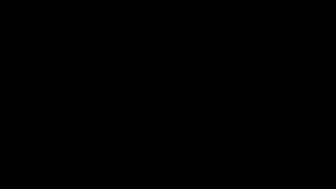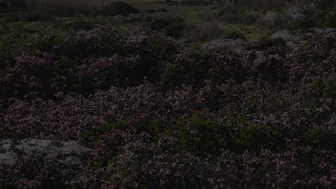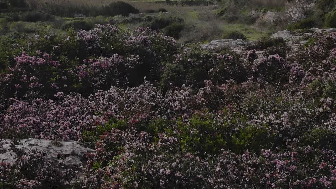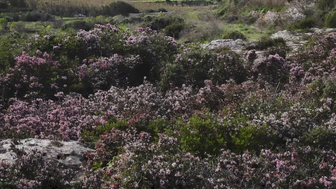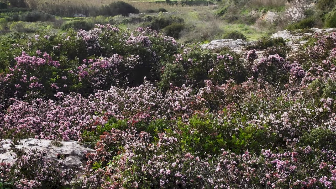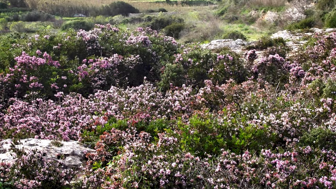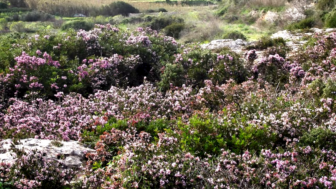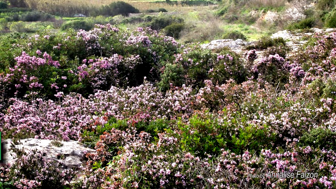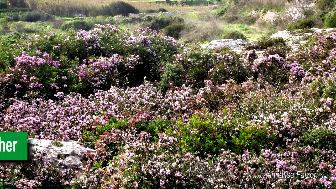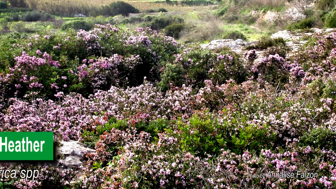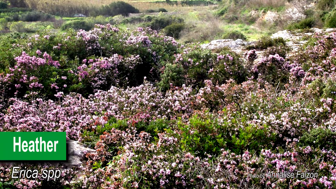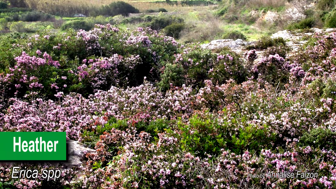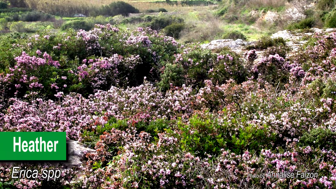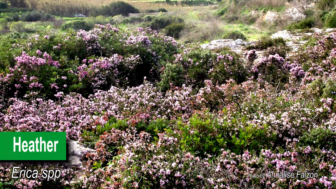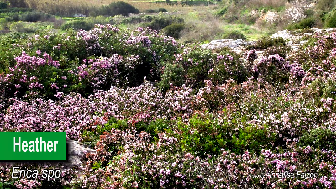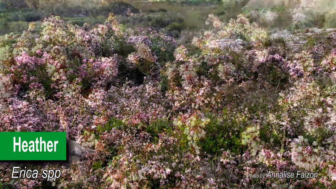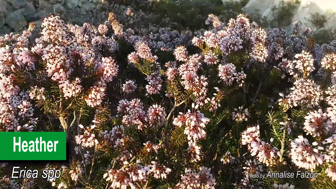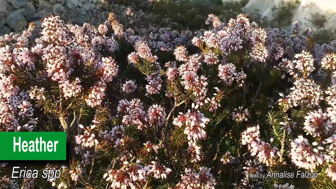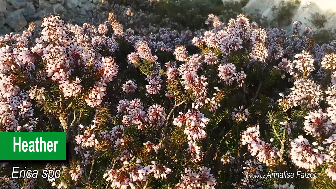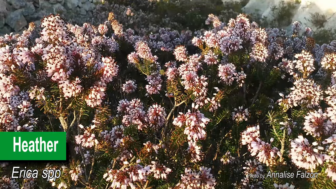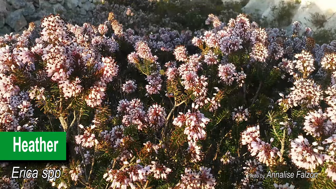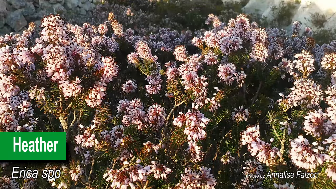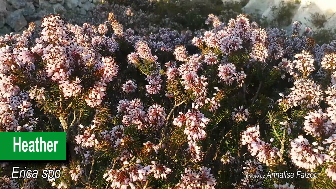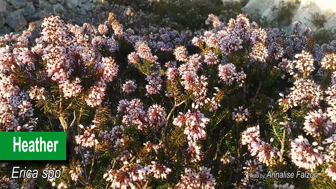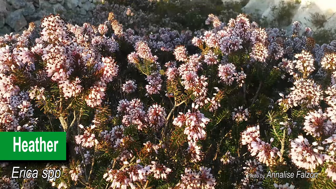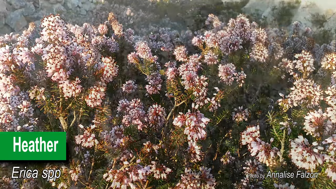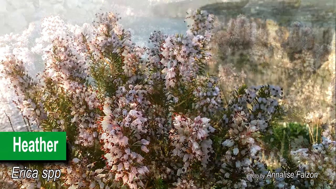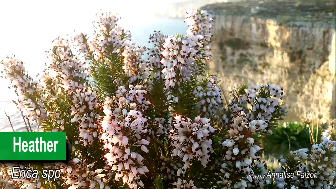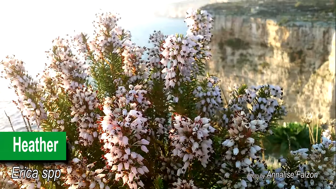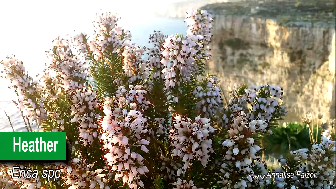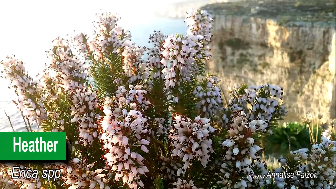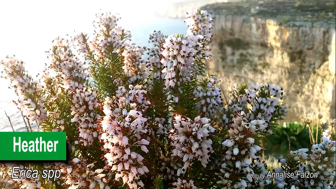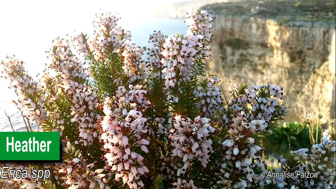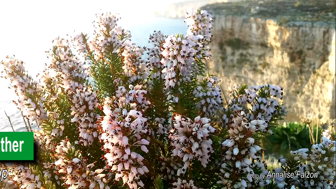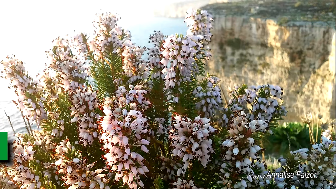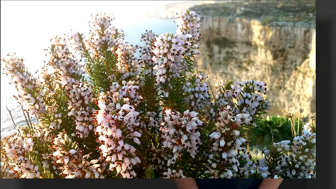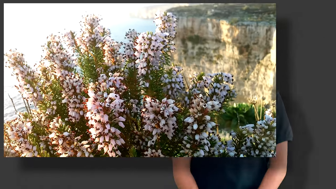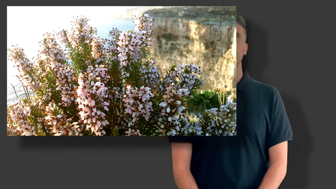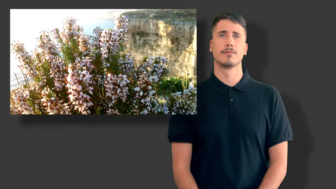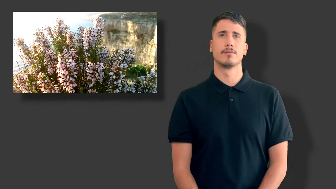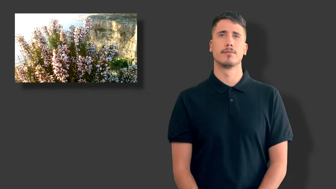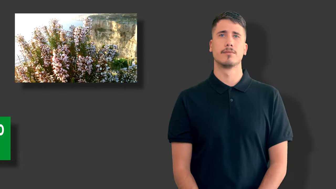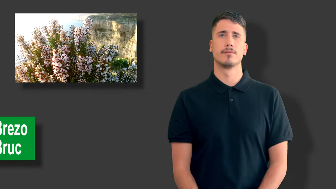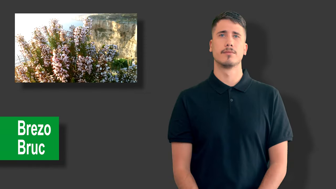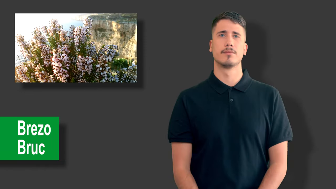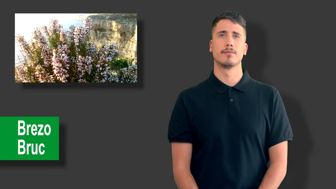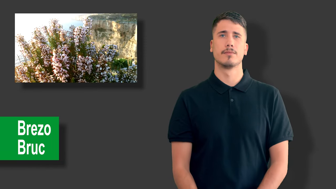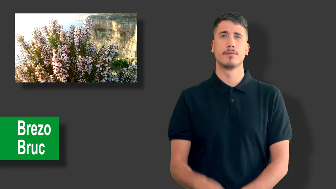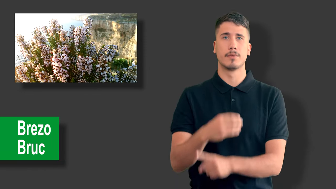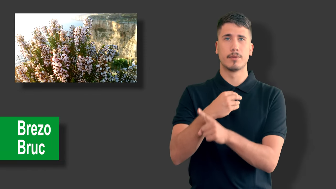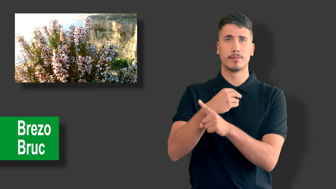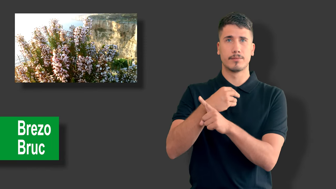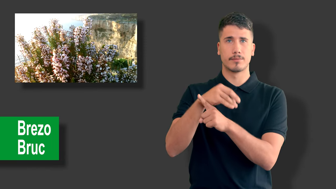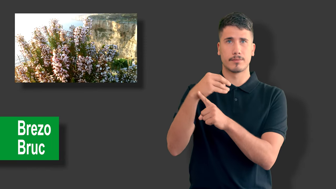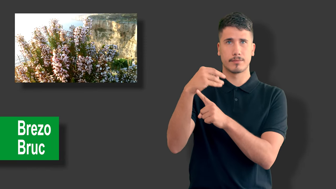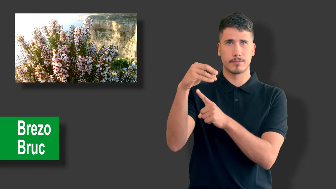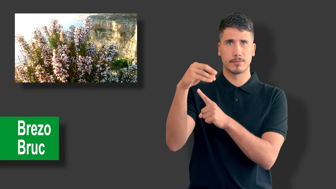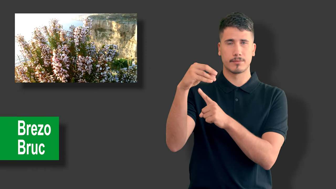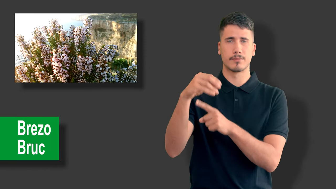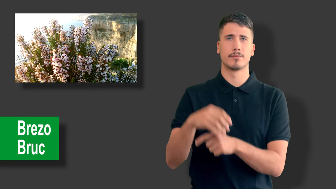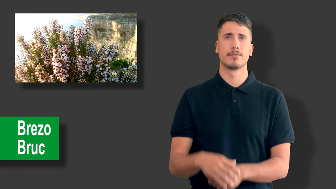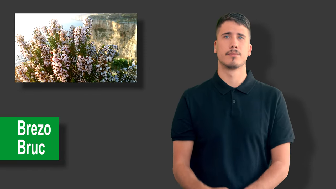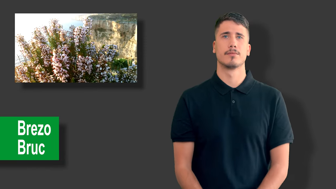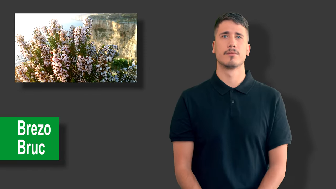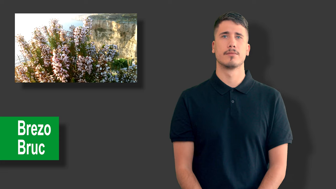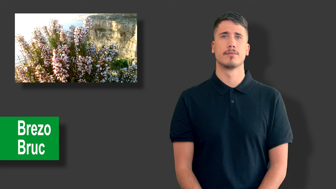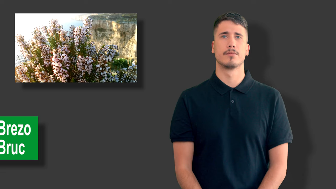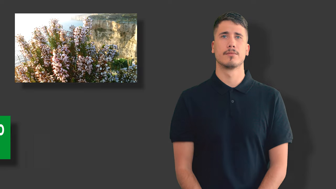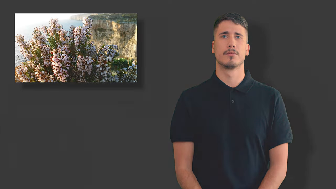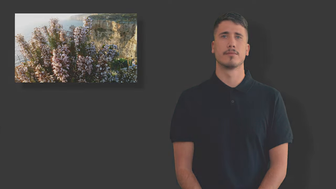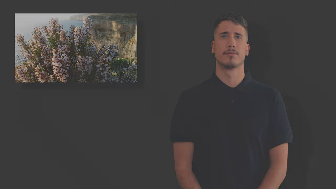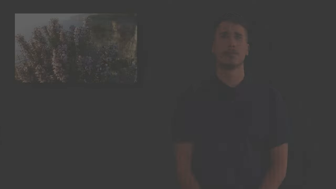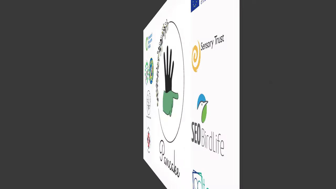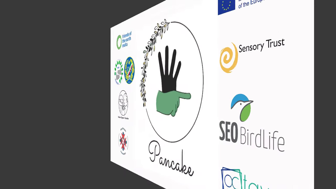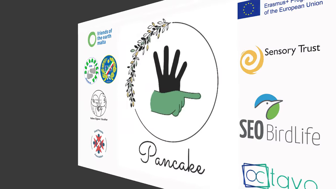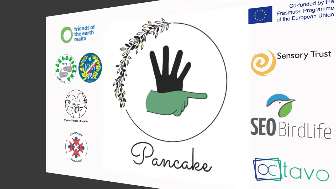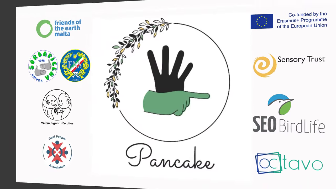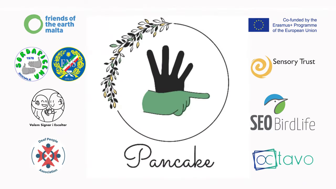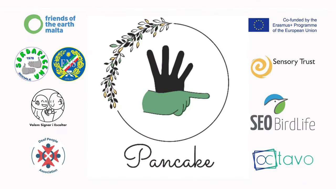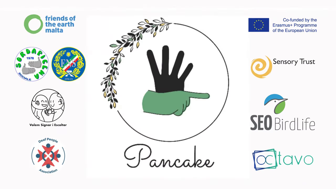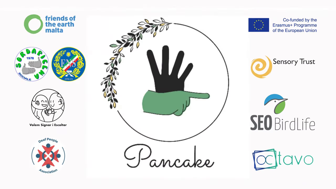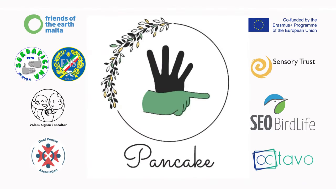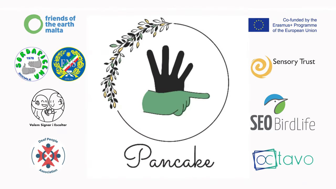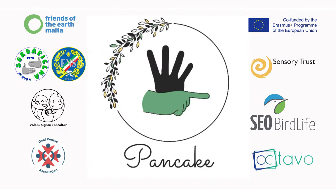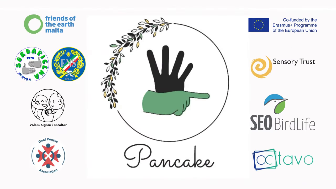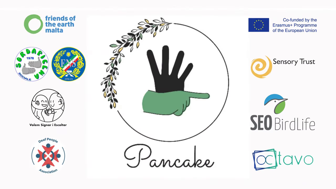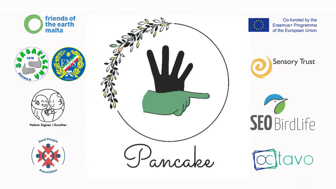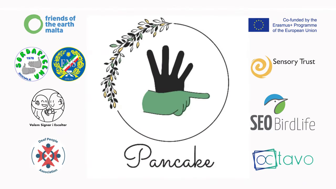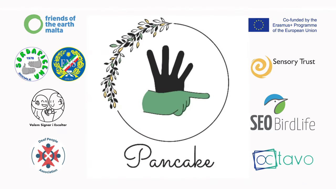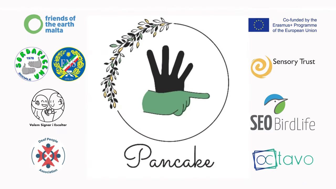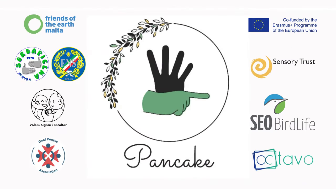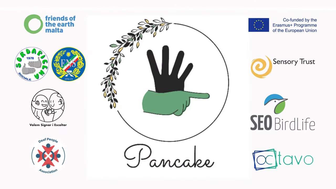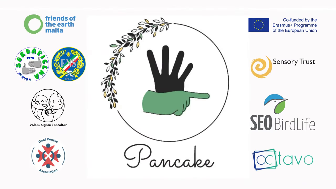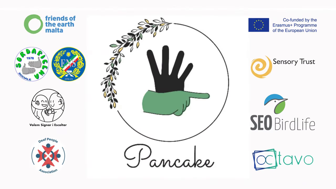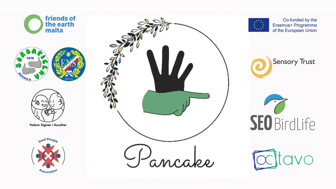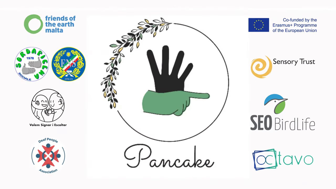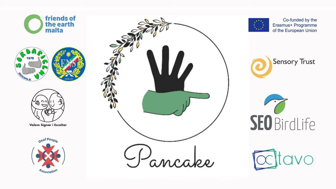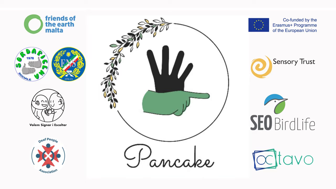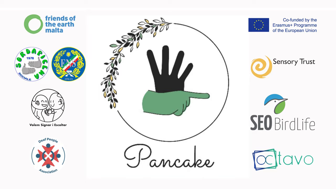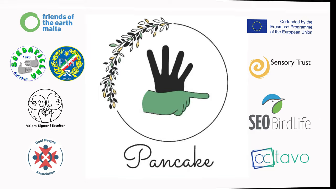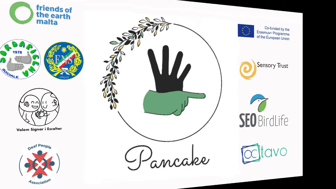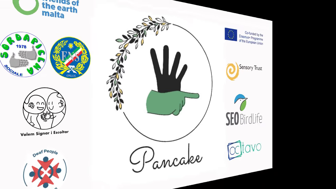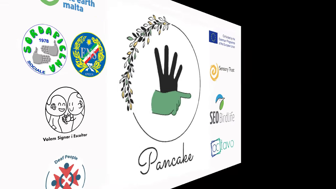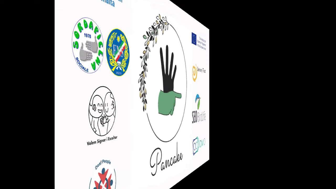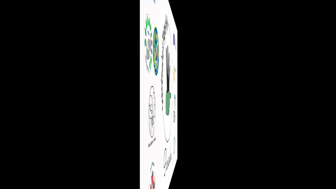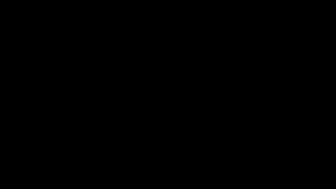Brezo